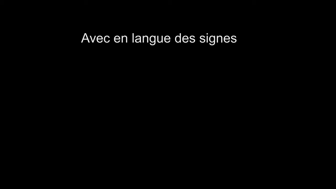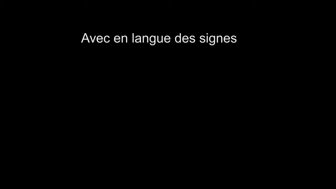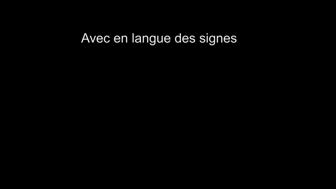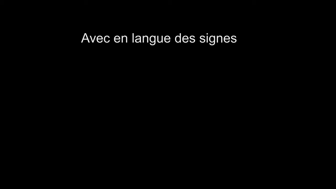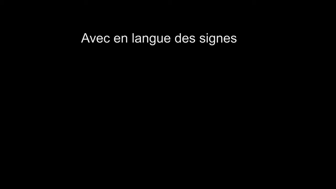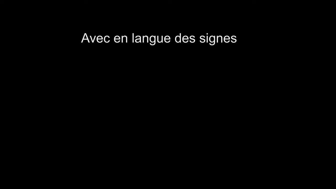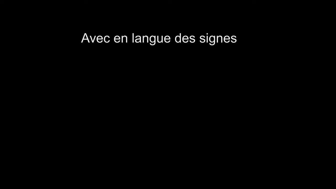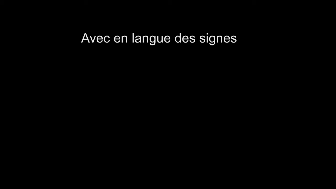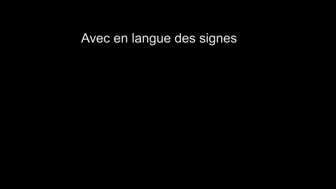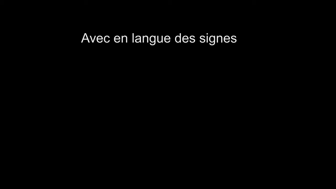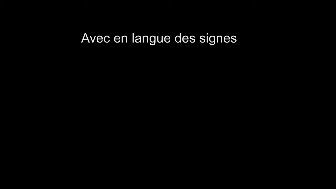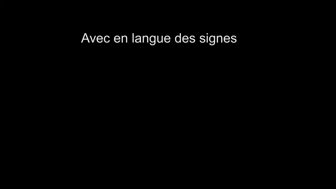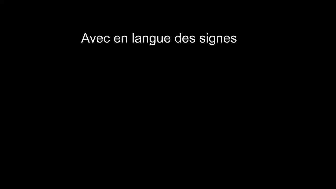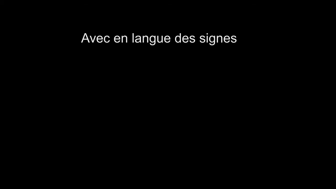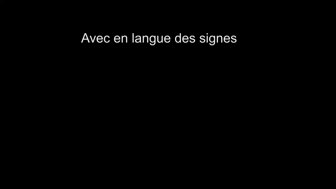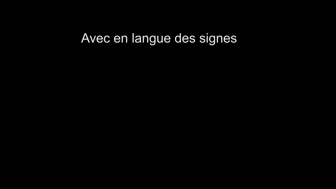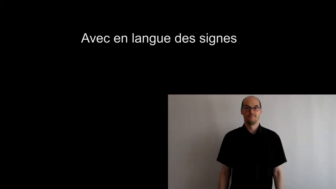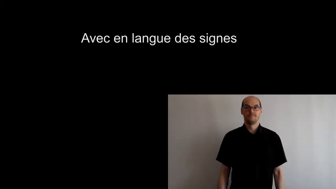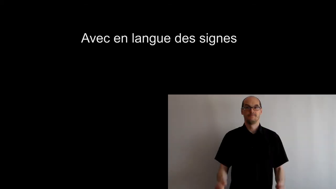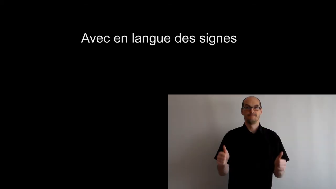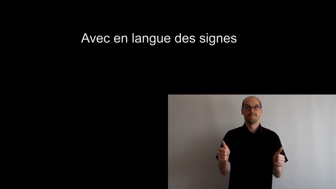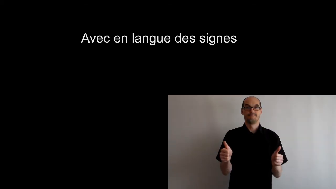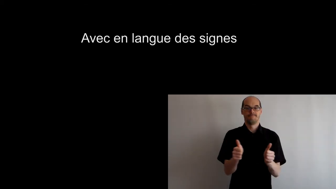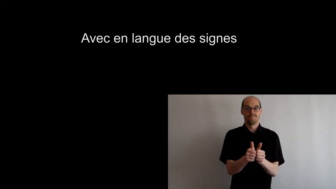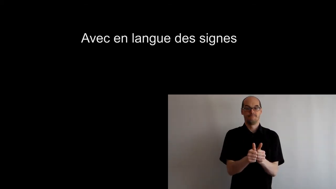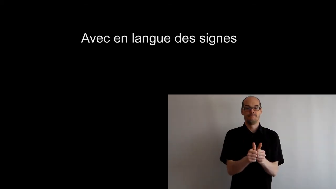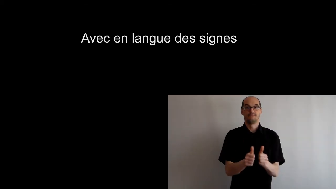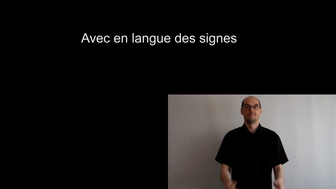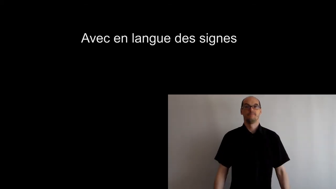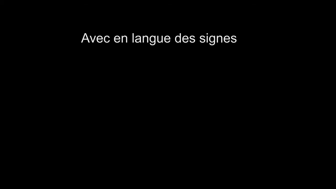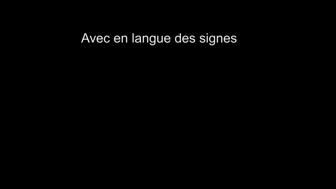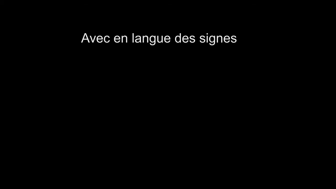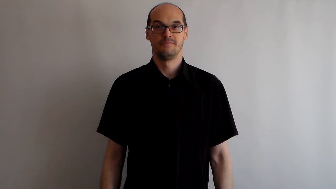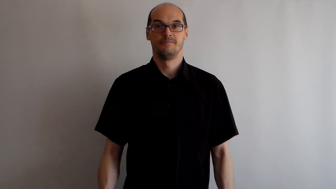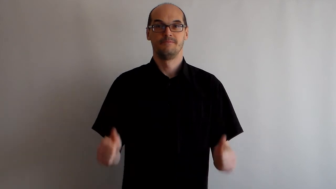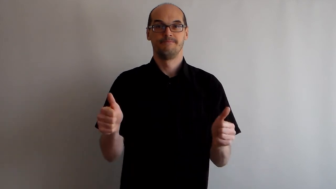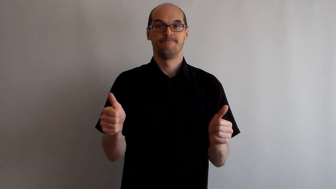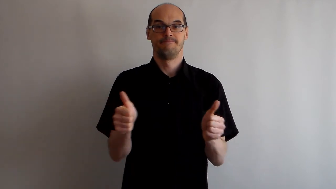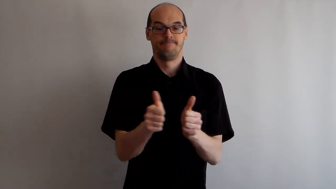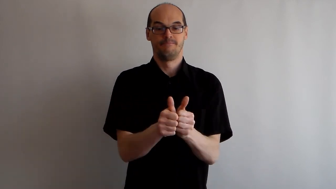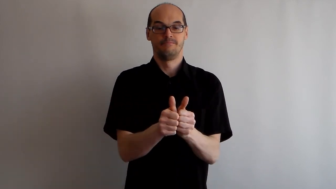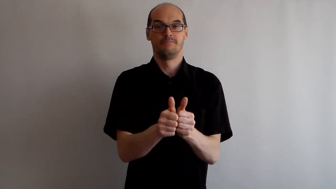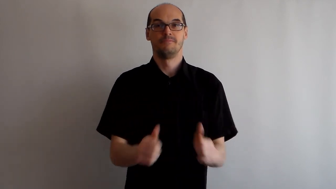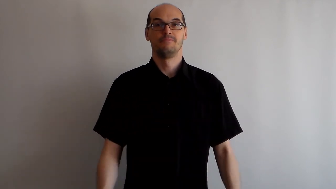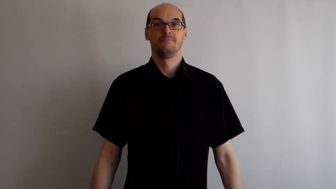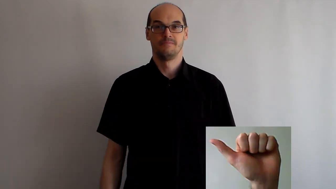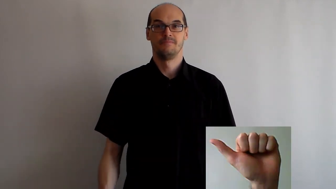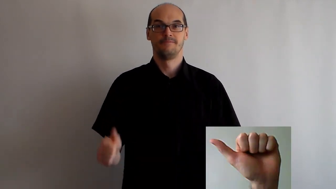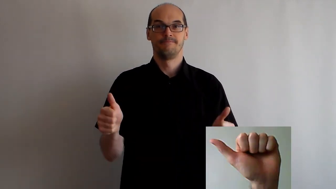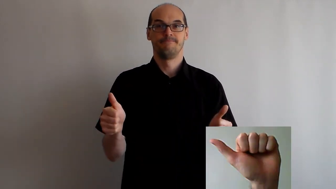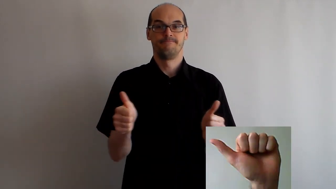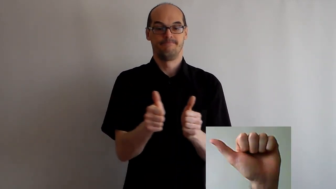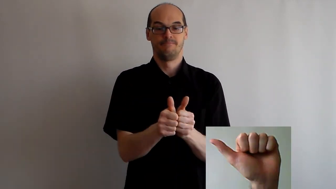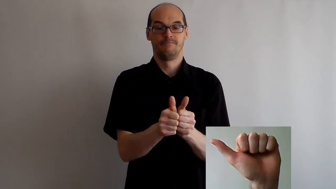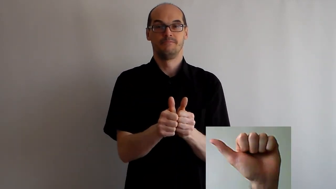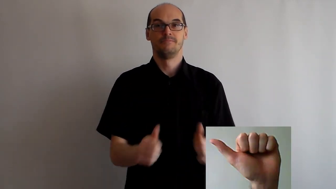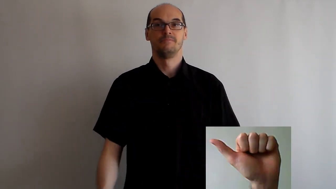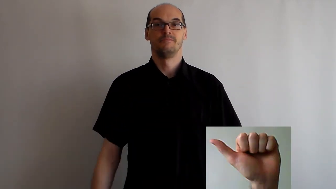Avec